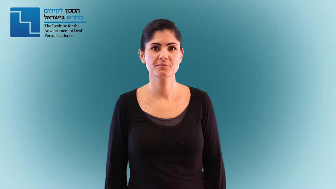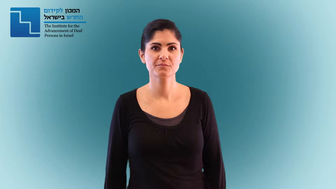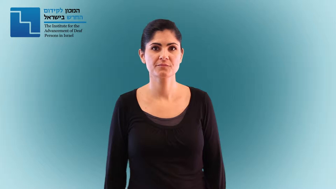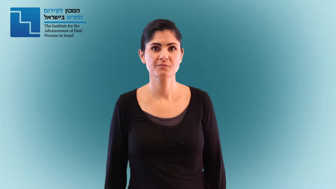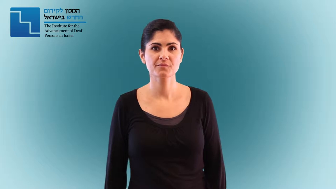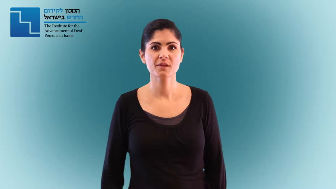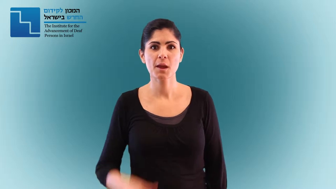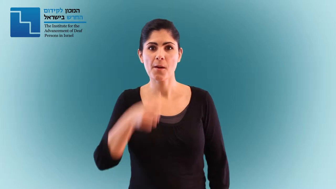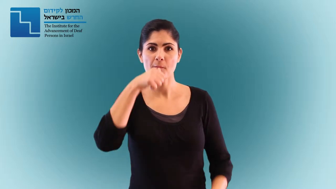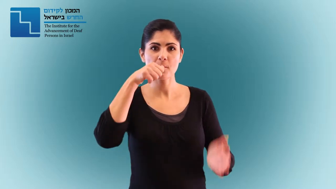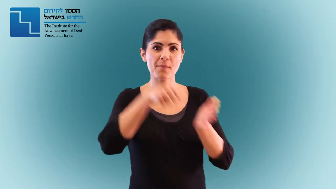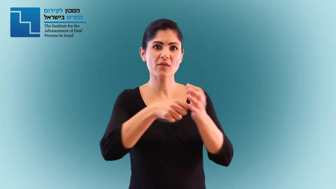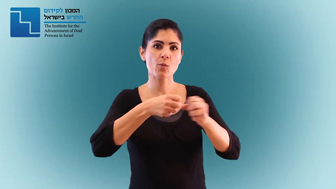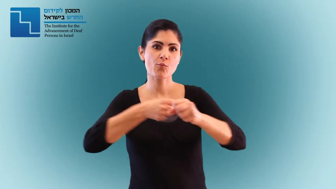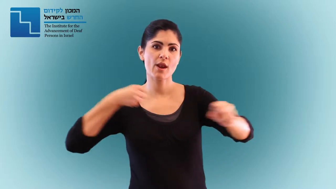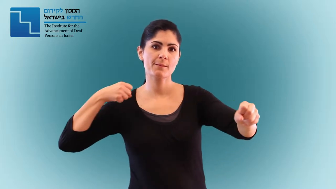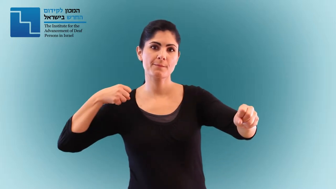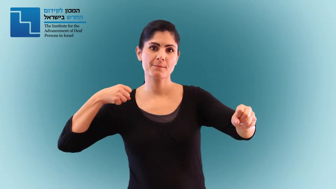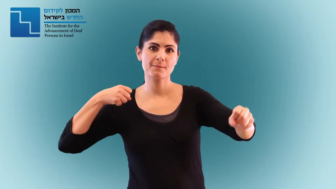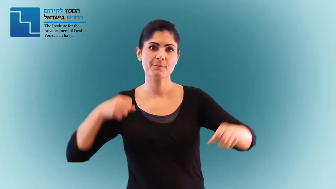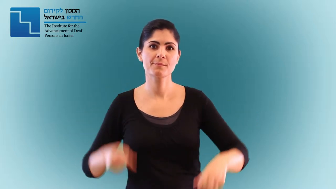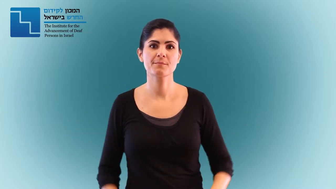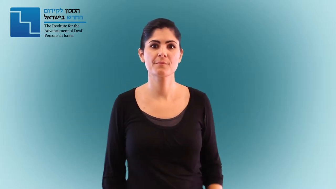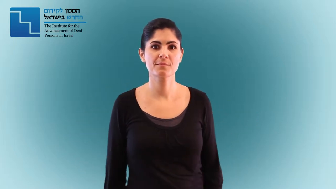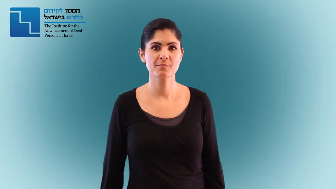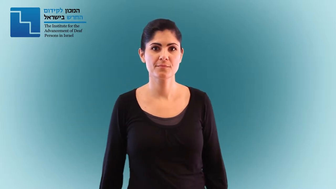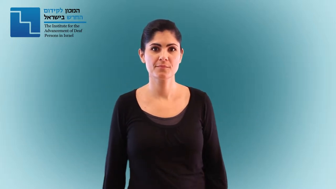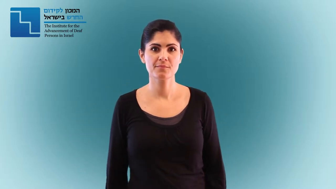בנק הפועלים